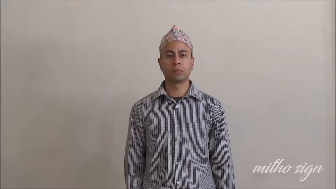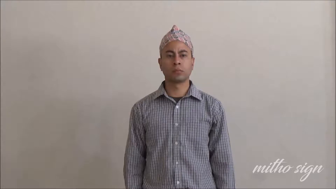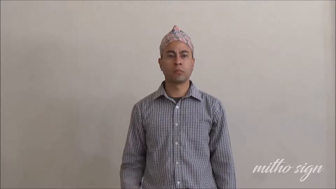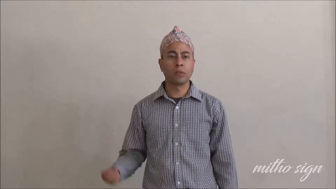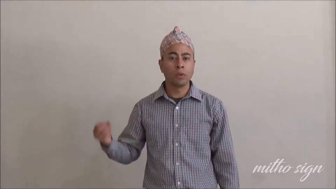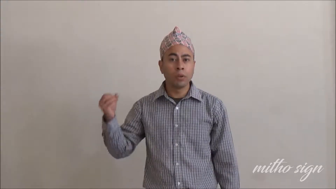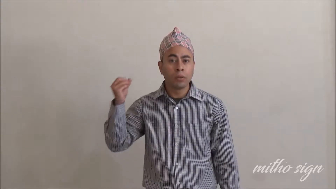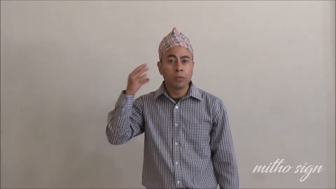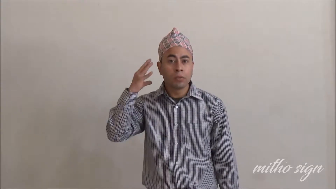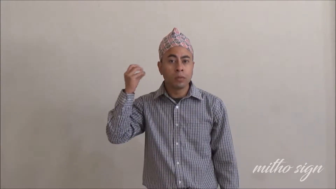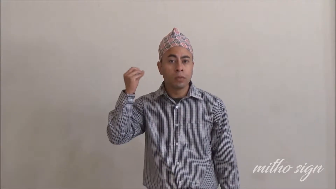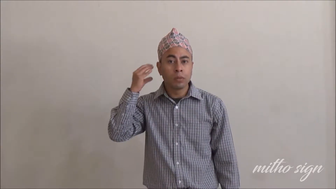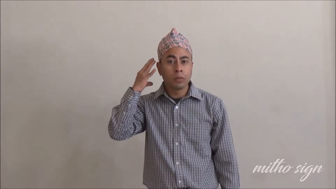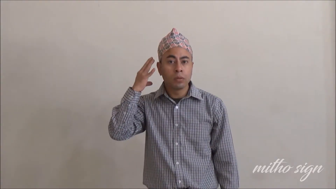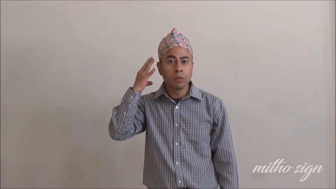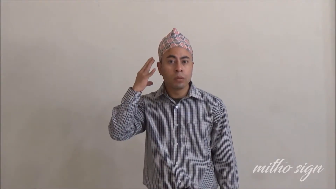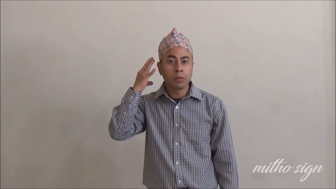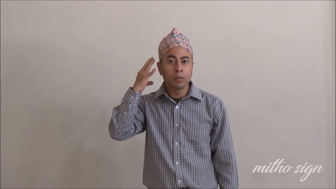सुन्ने